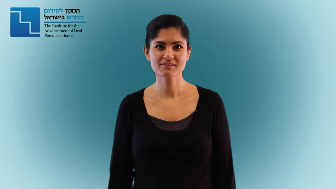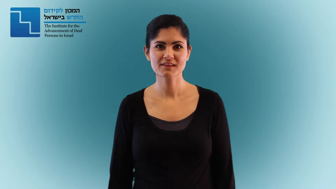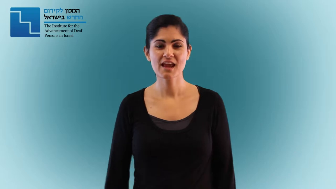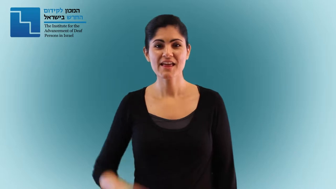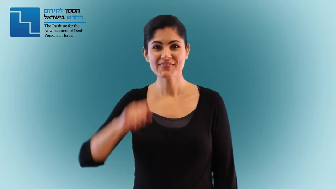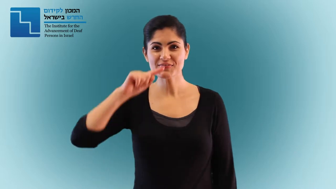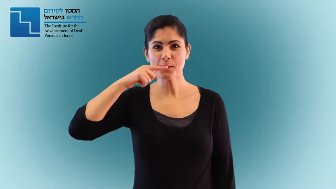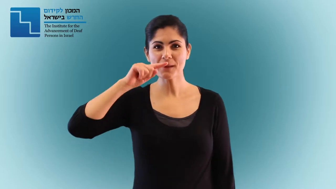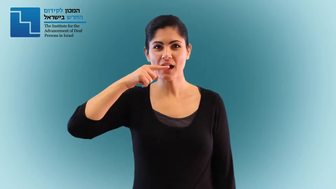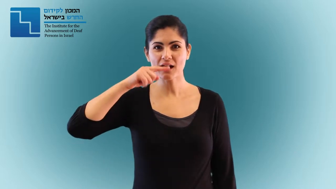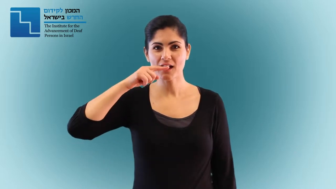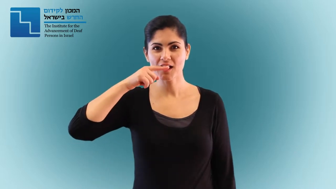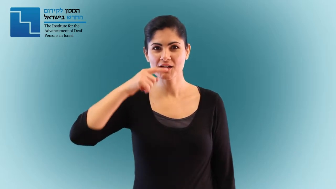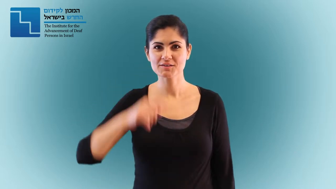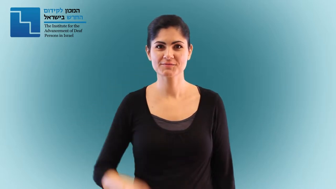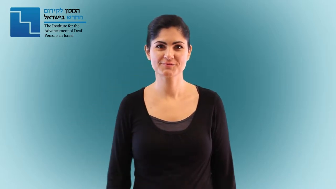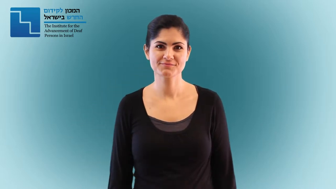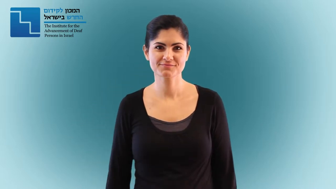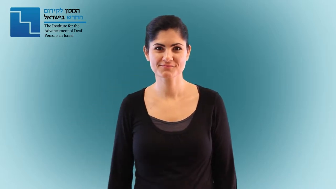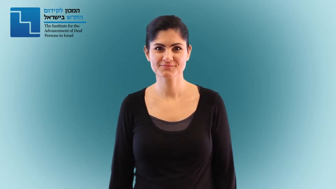תמר